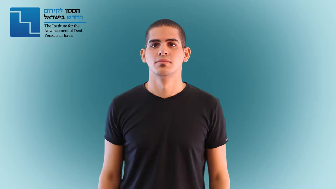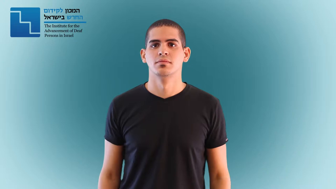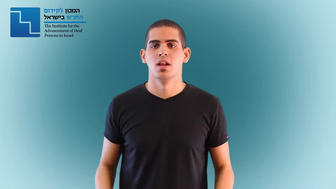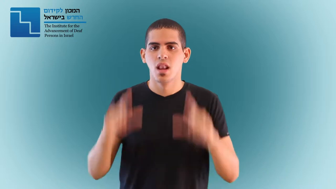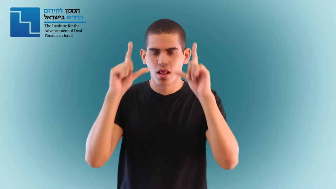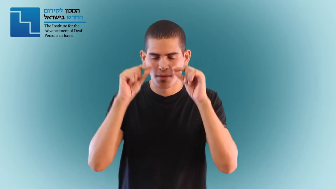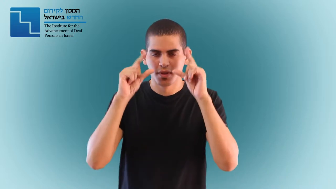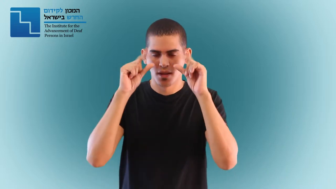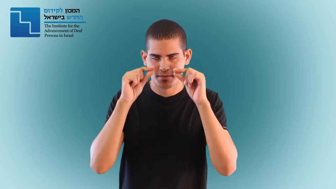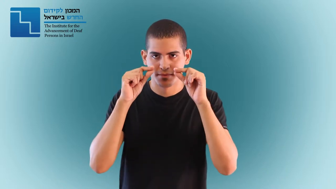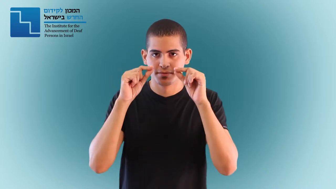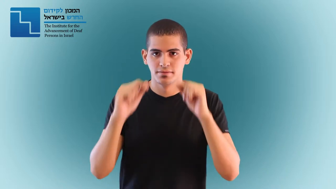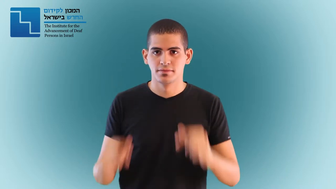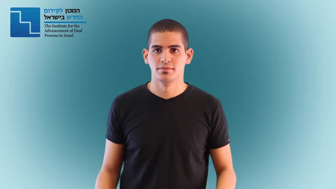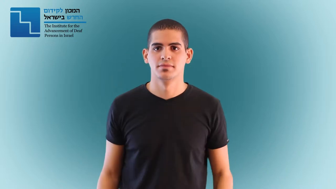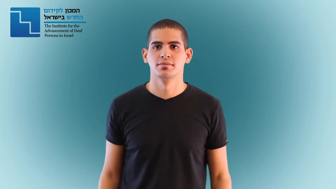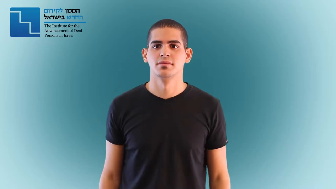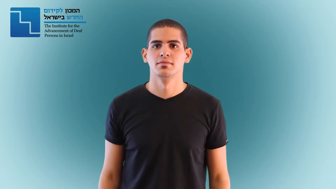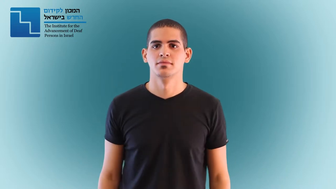לנמנם